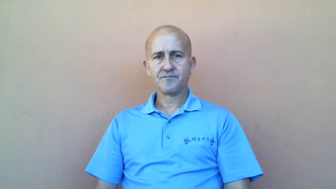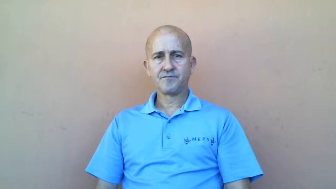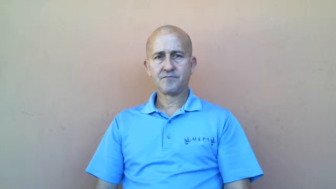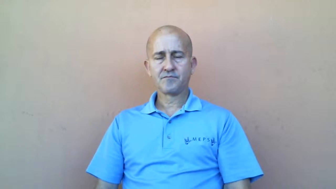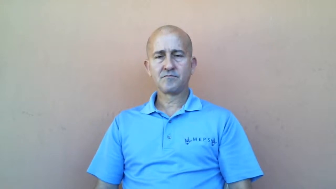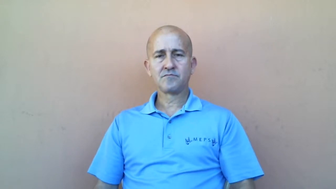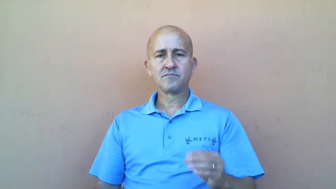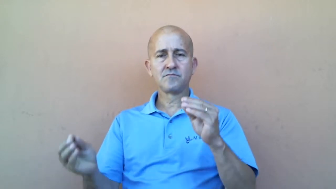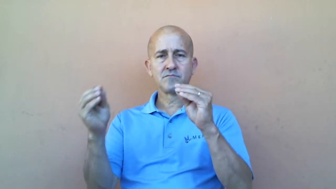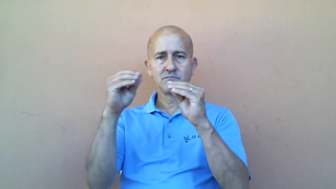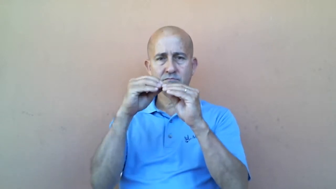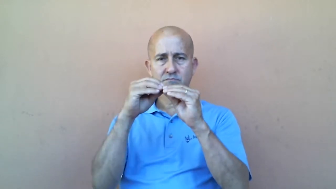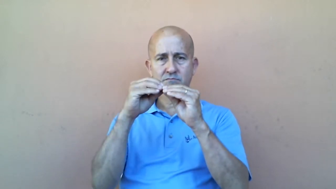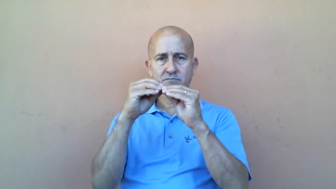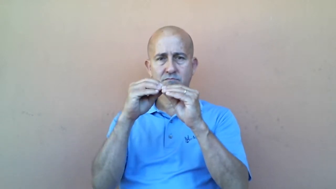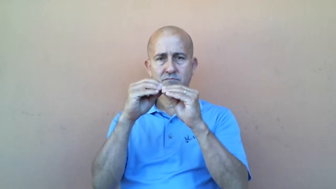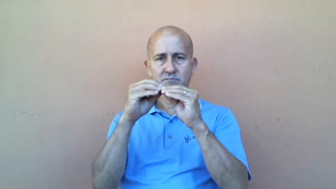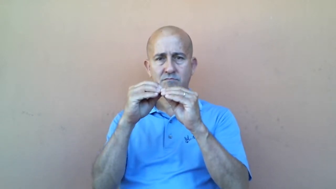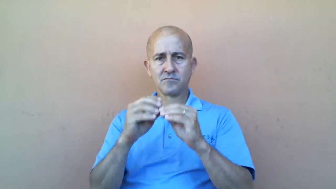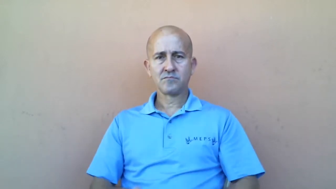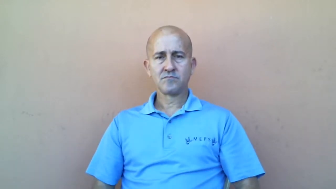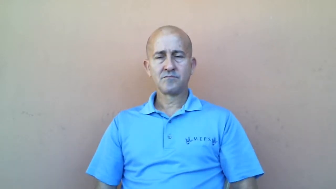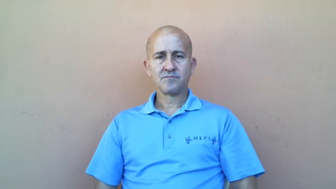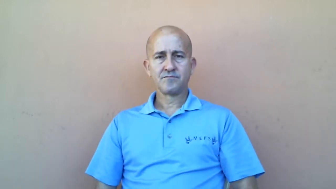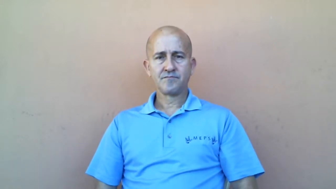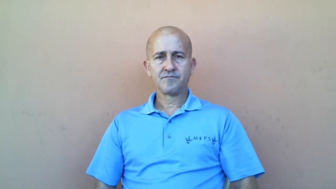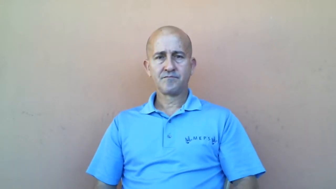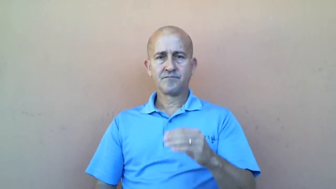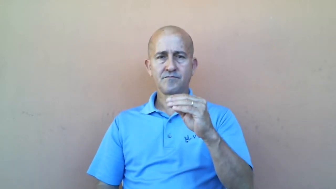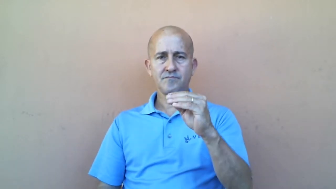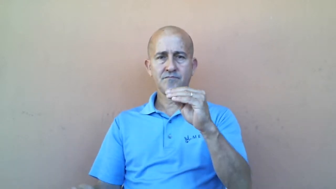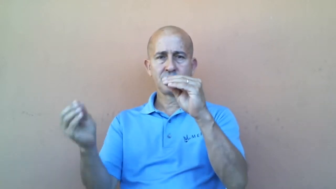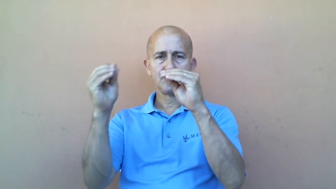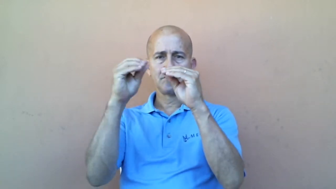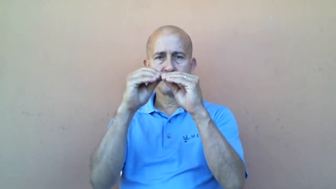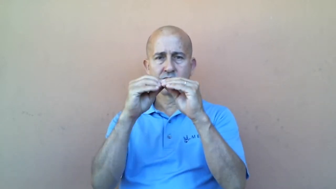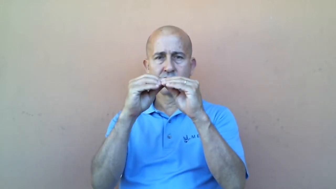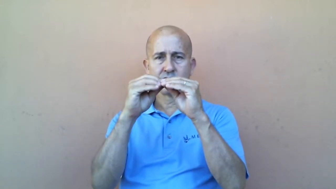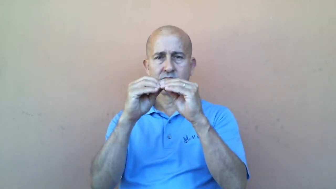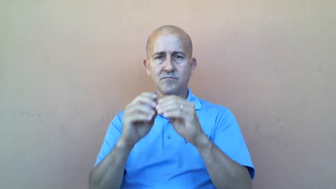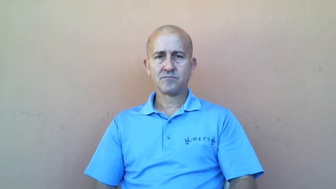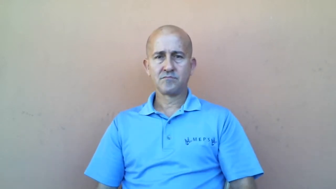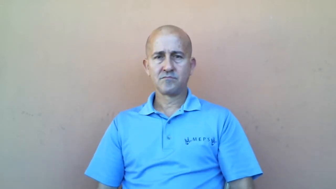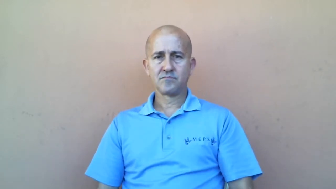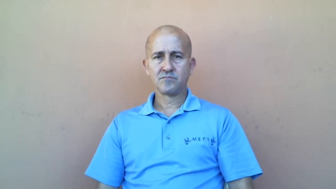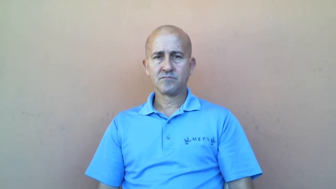más